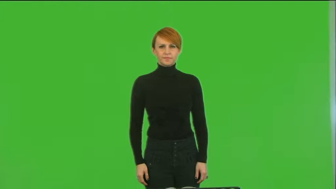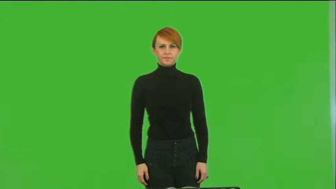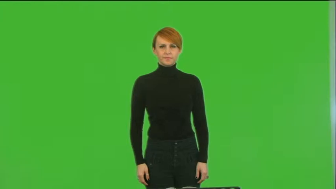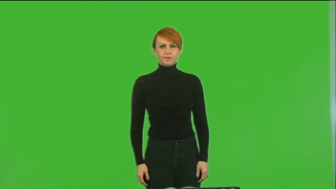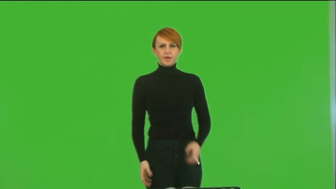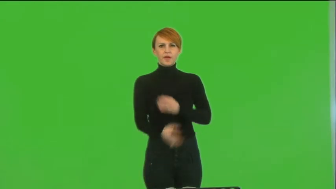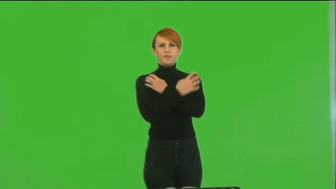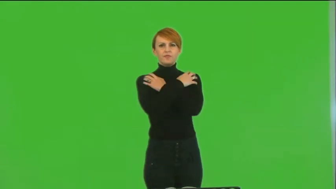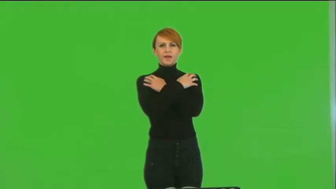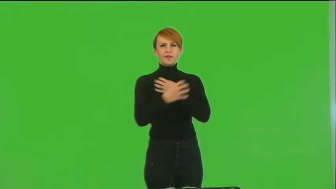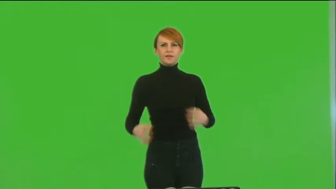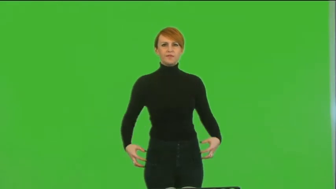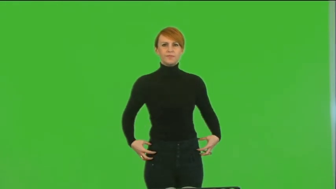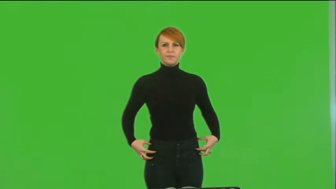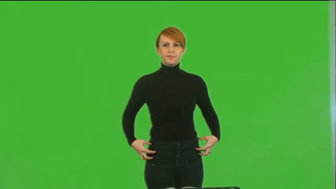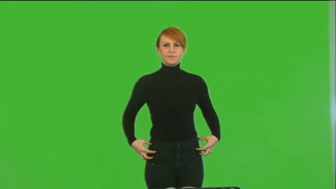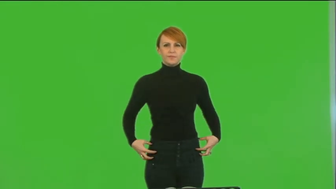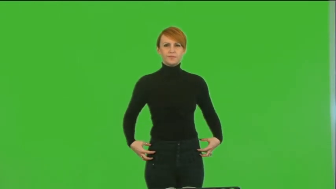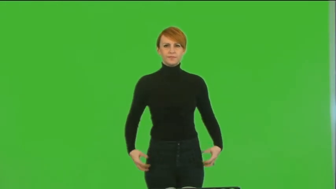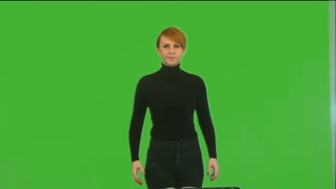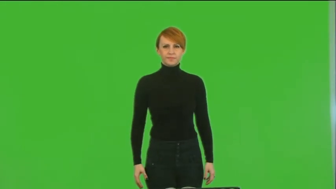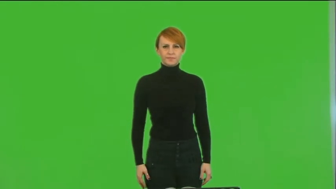Węgry